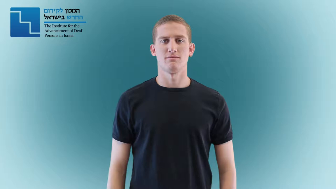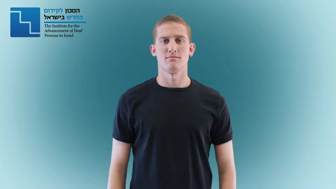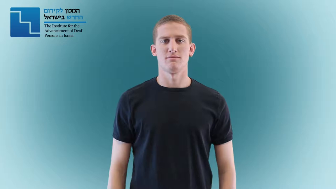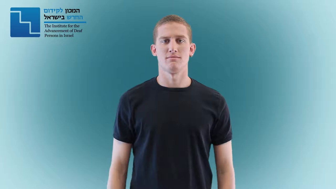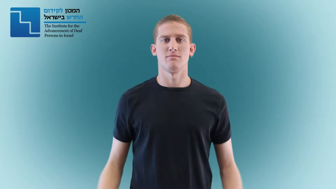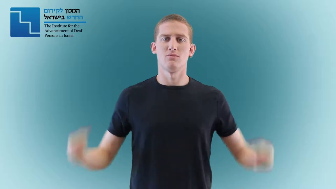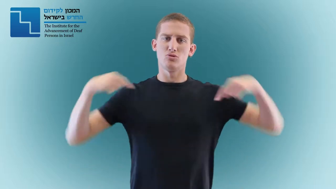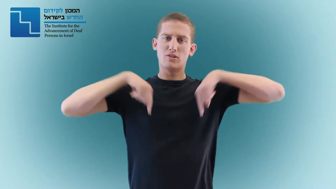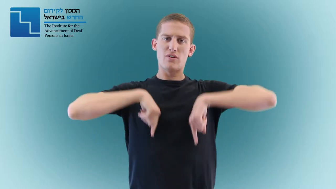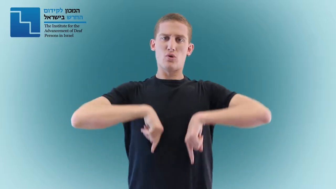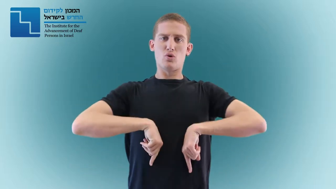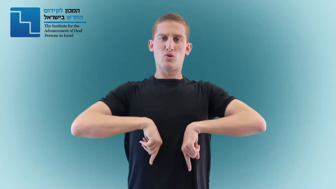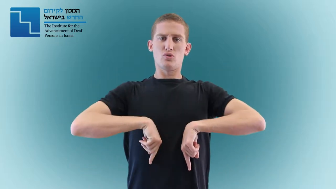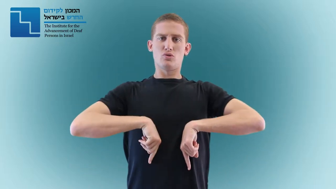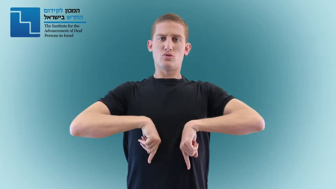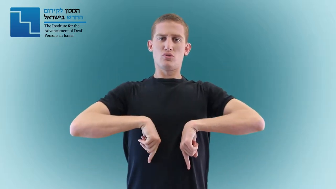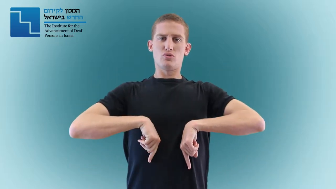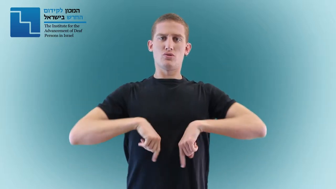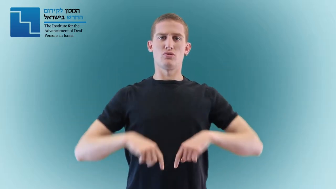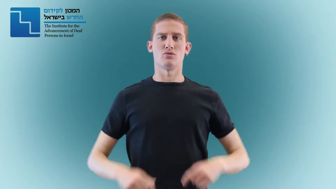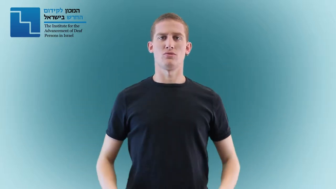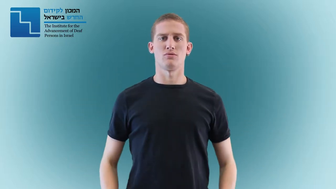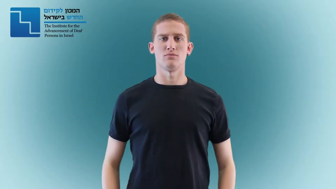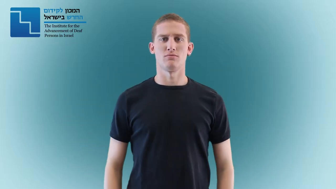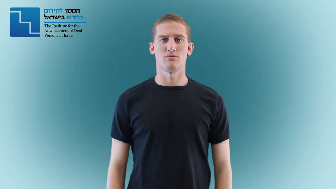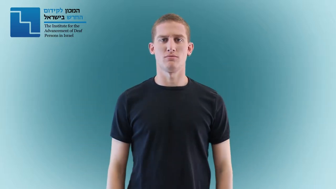יושב ראש